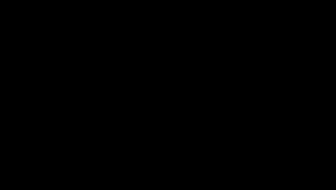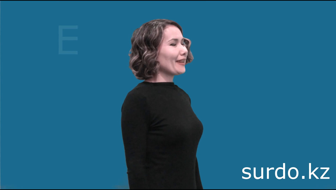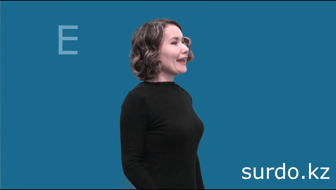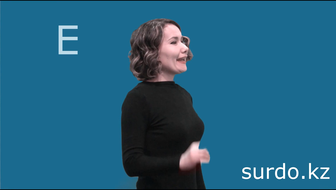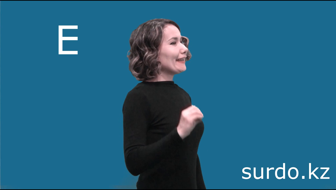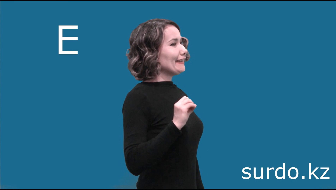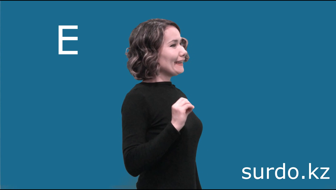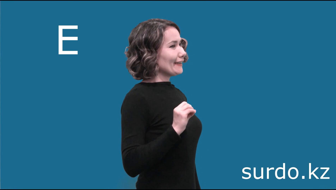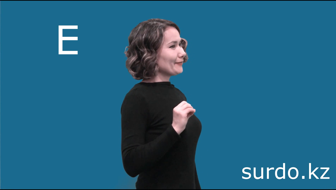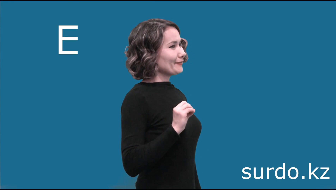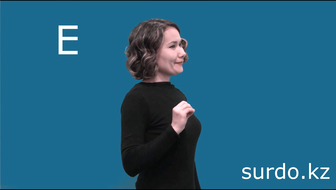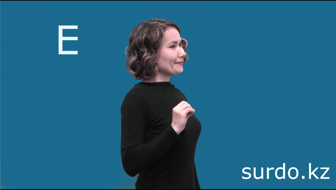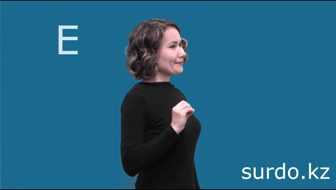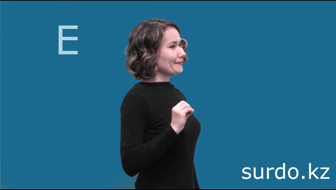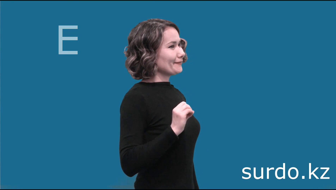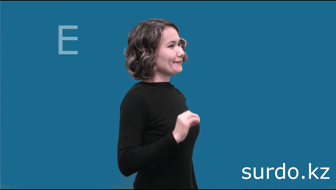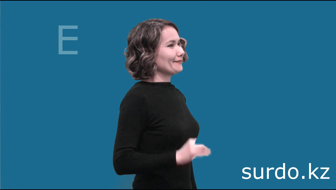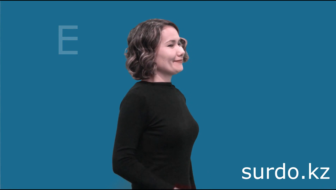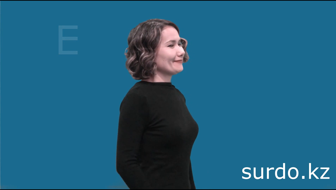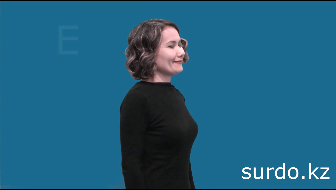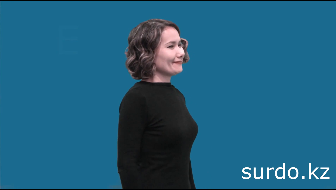е